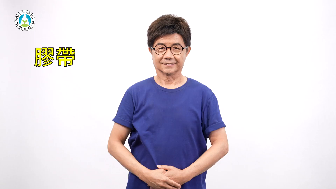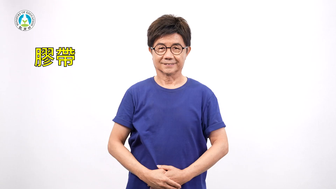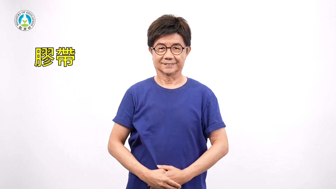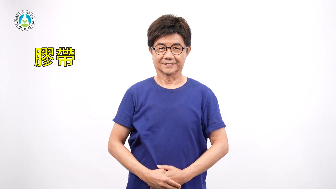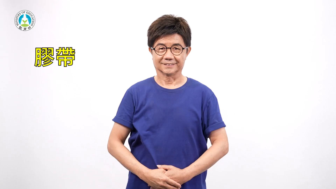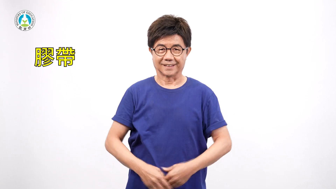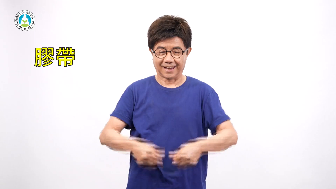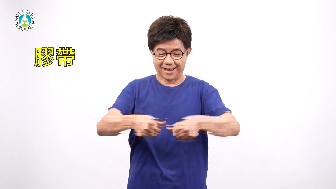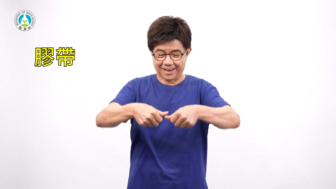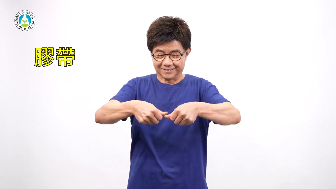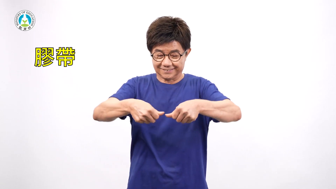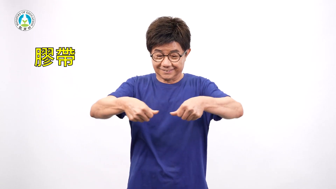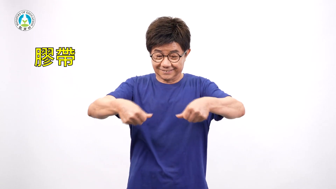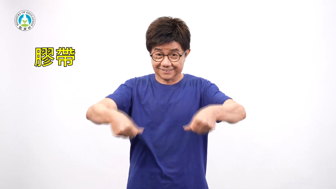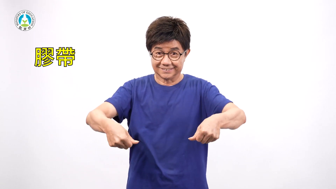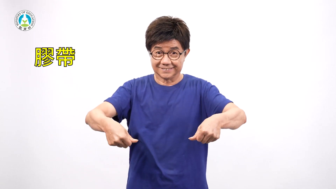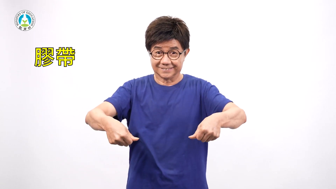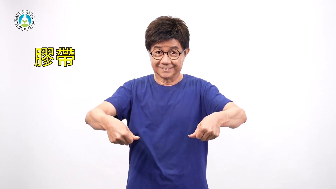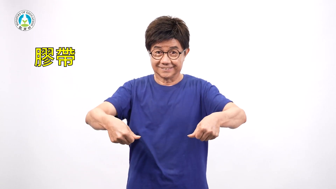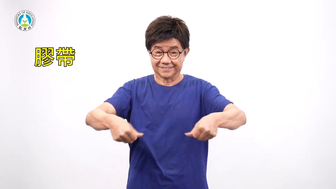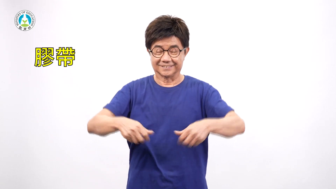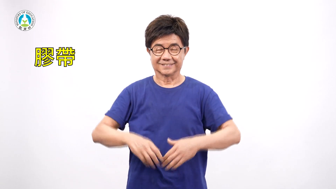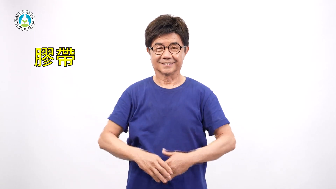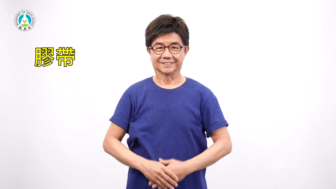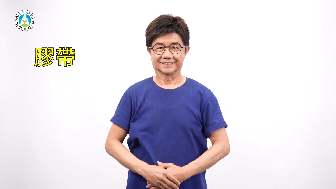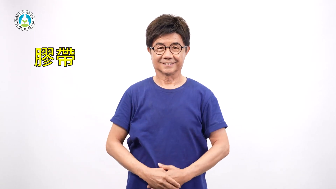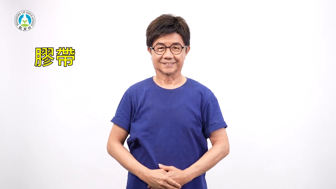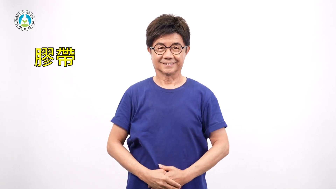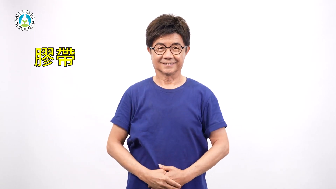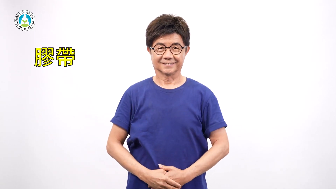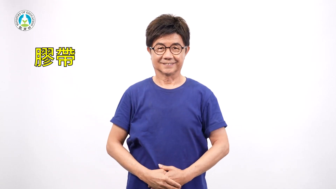膠帶